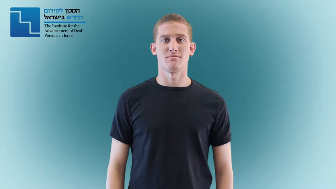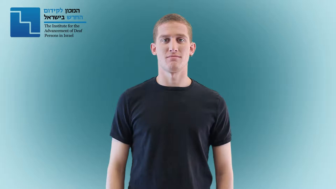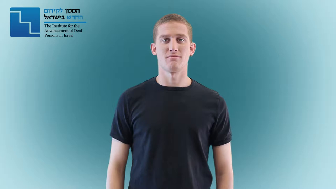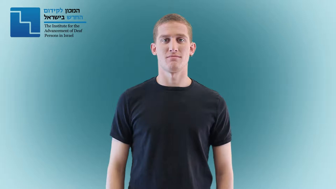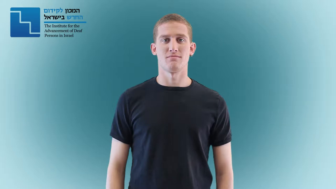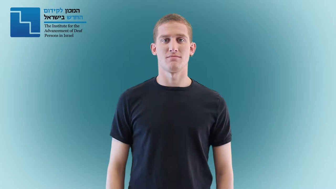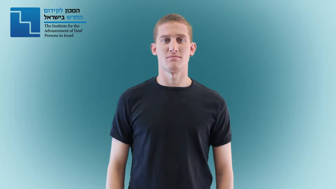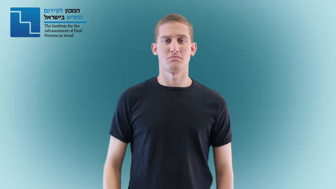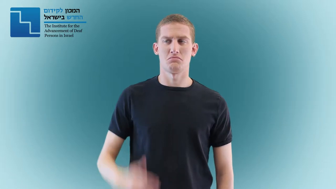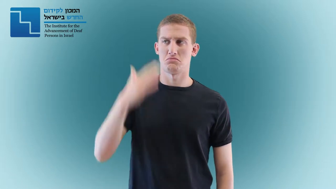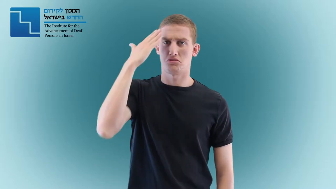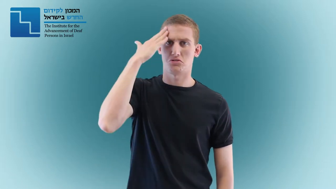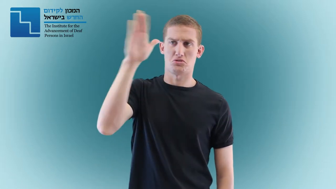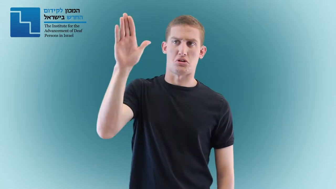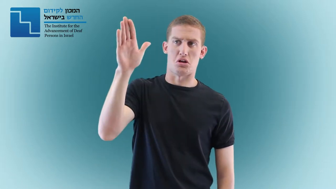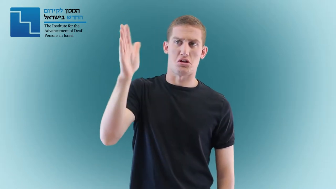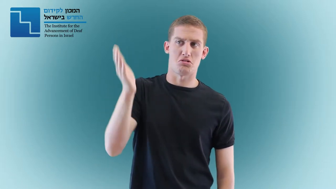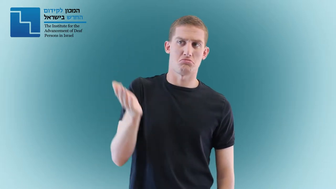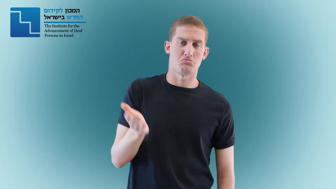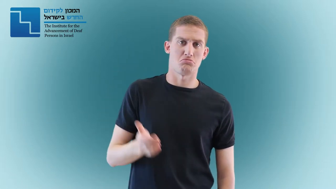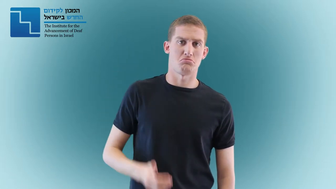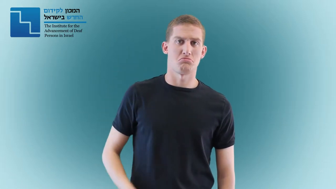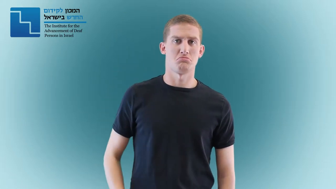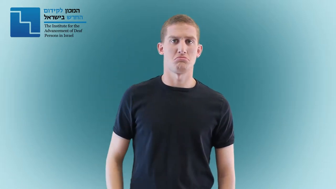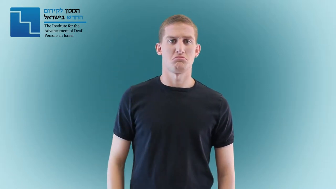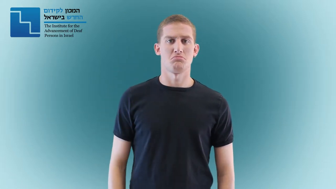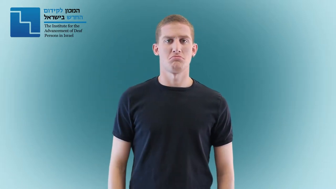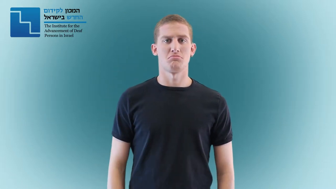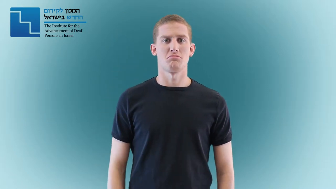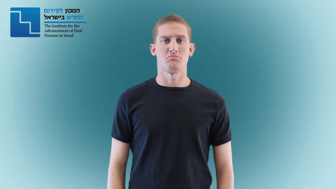זר